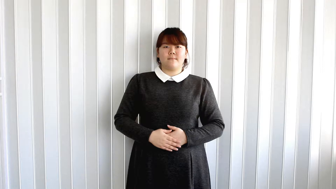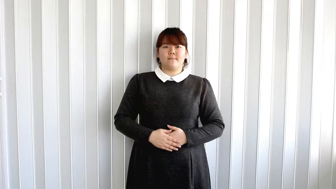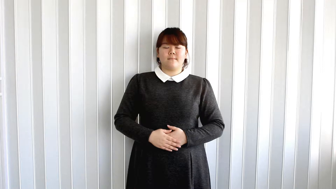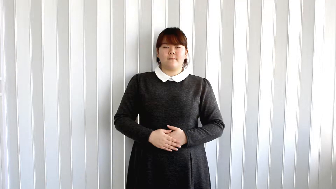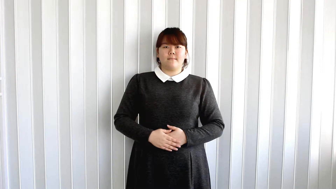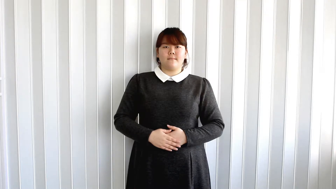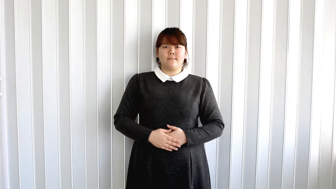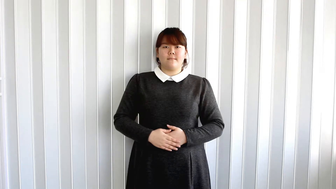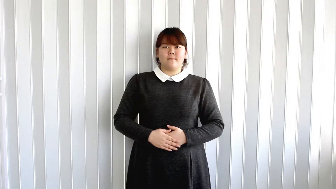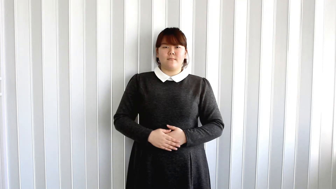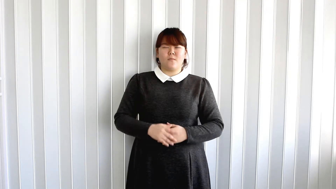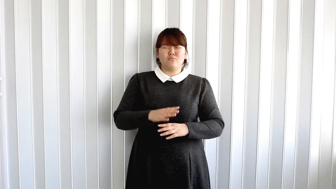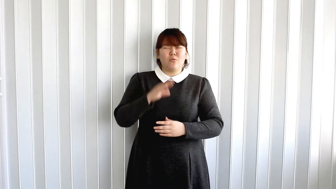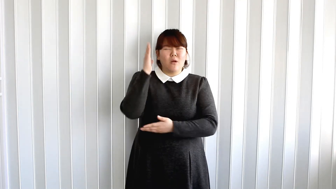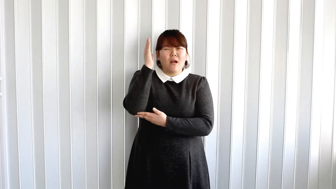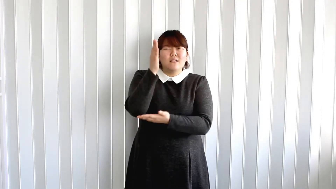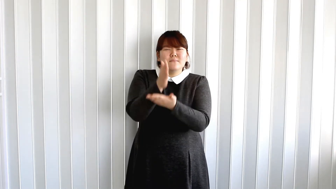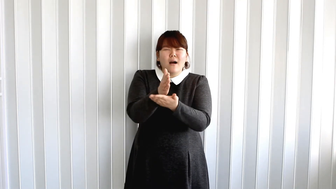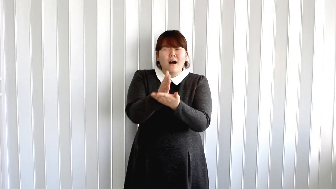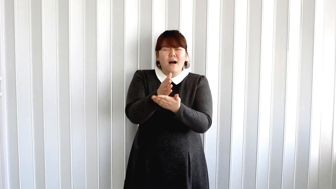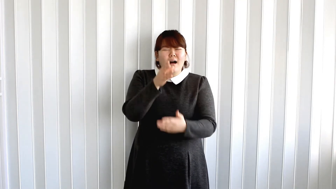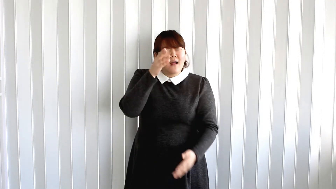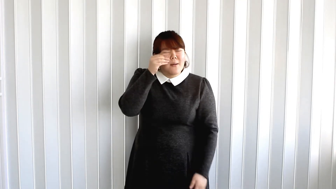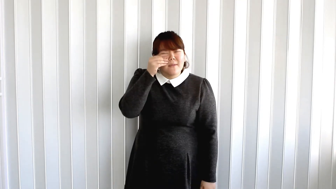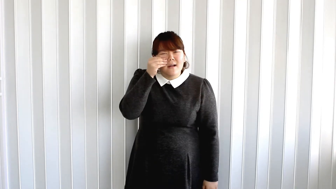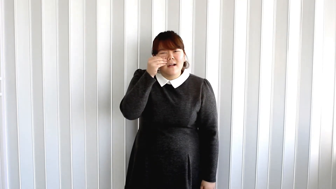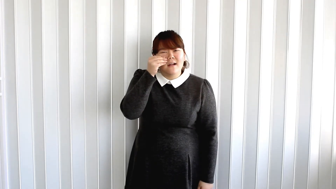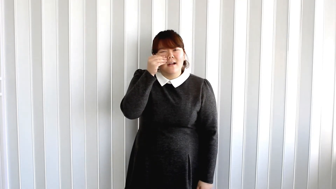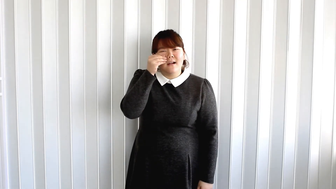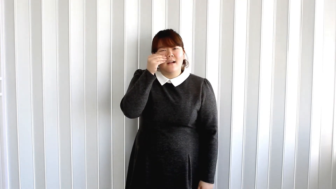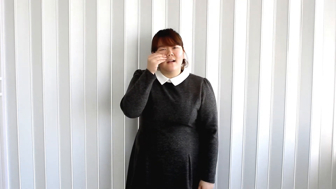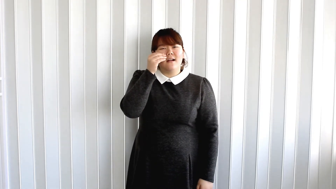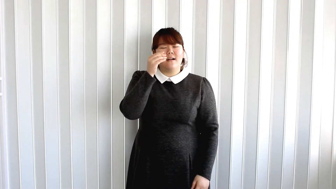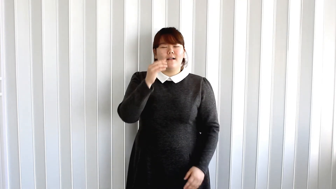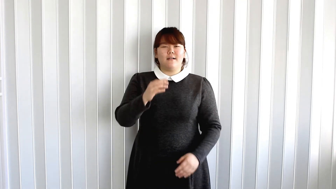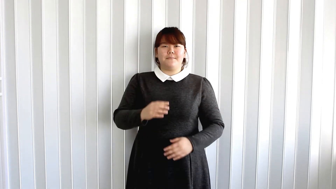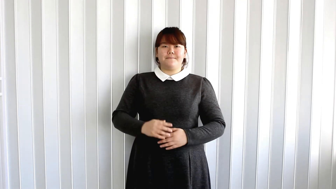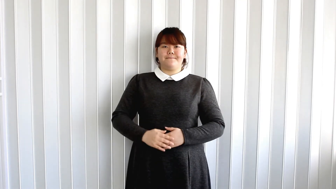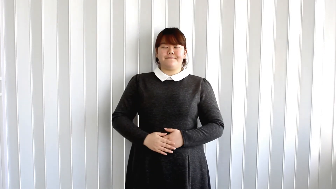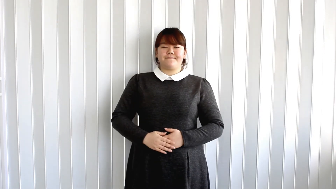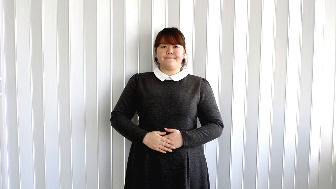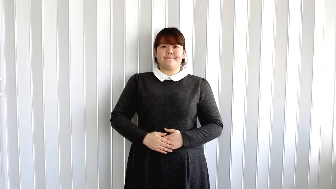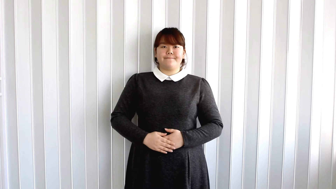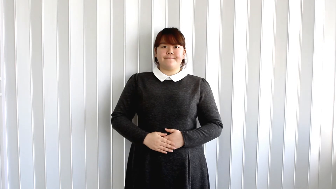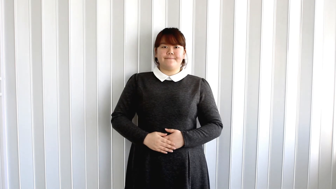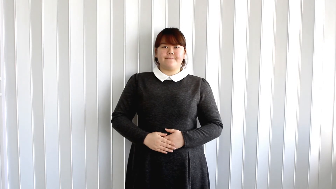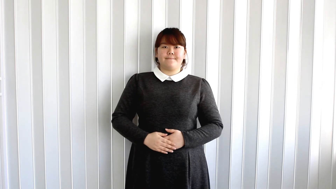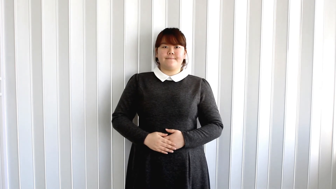무서운얘기는제발그만둬요